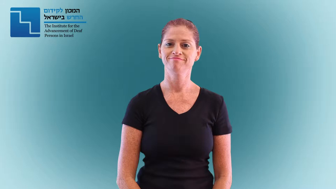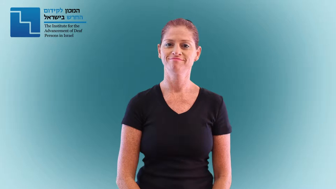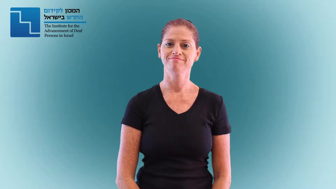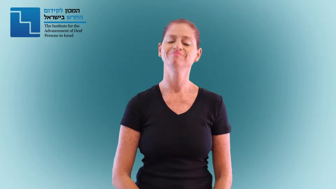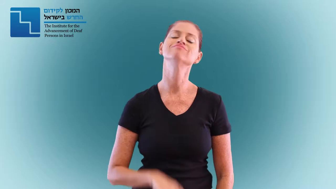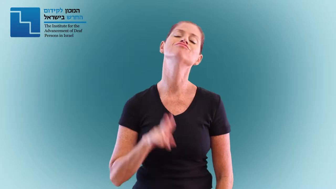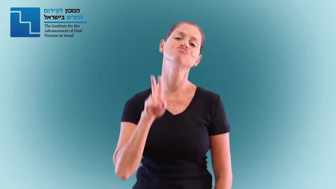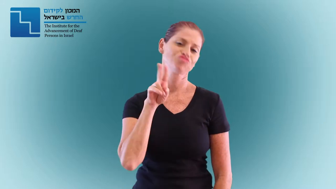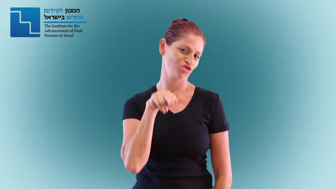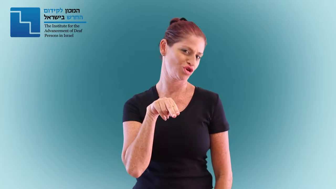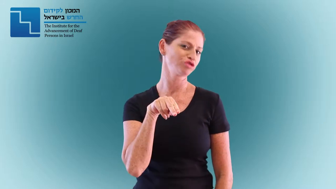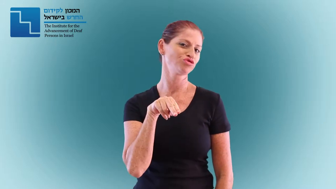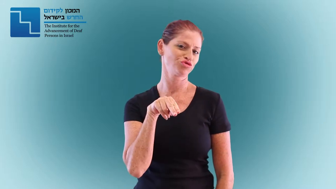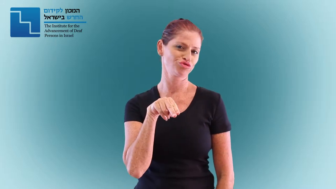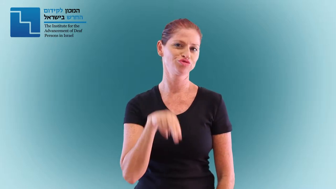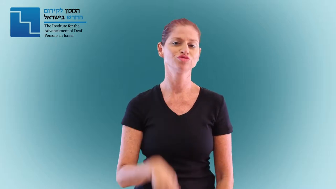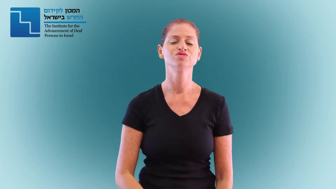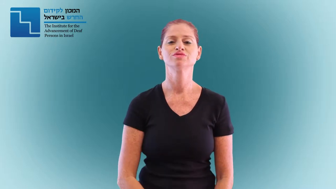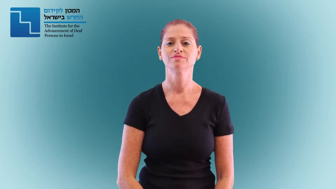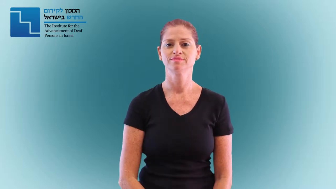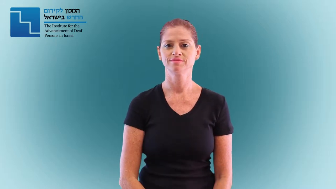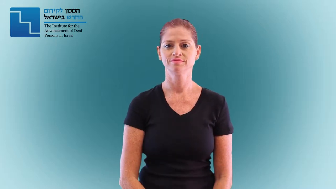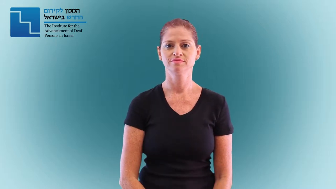יש